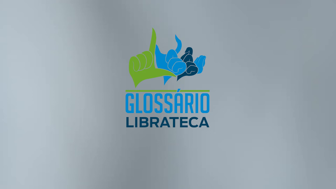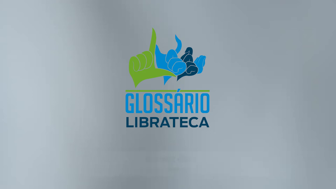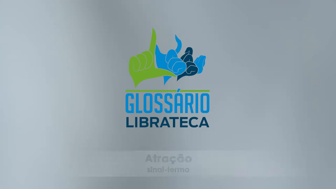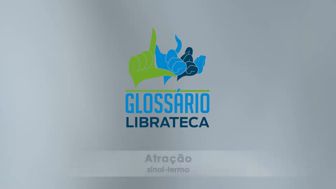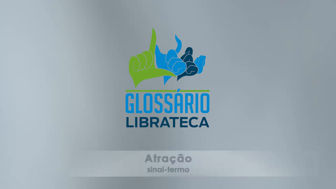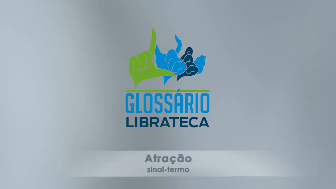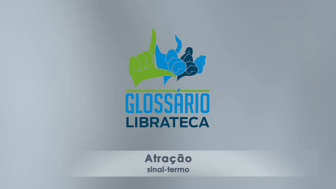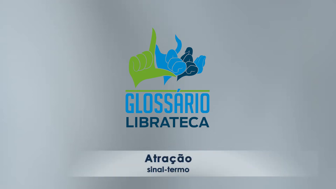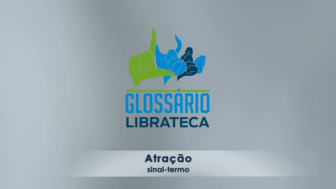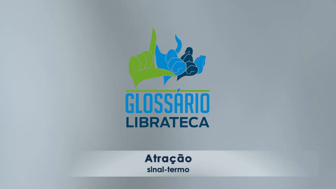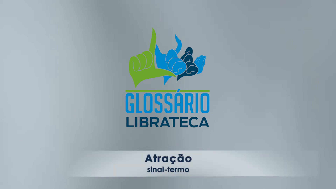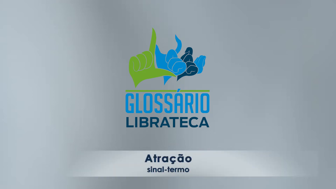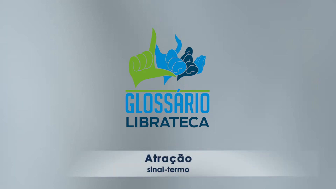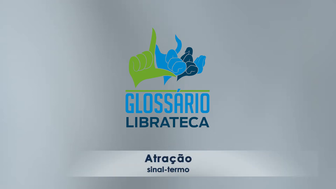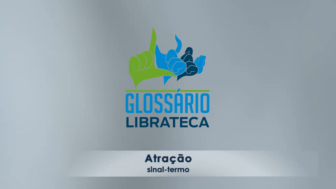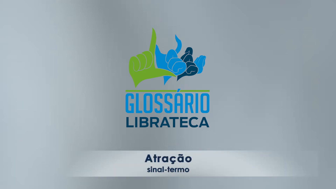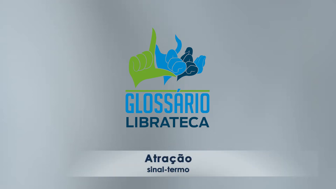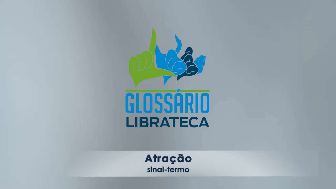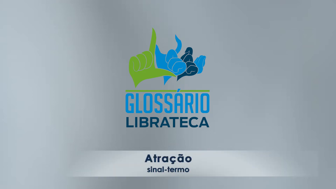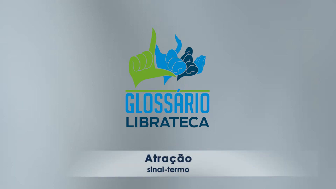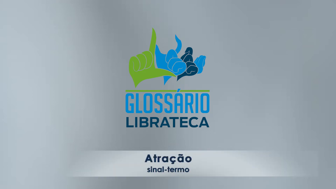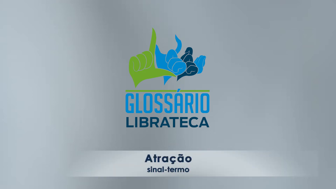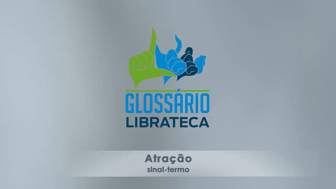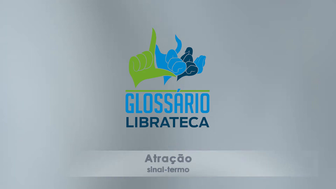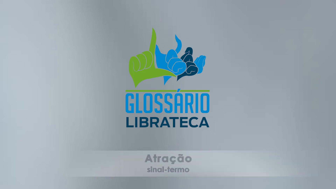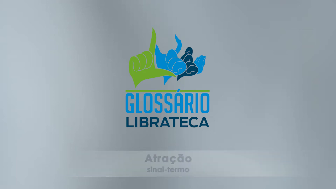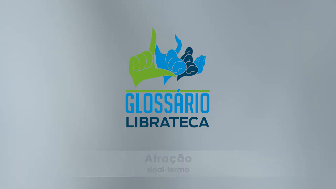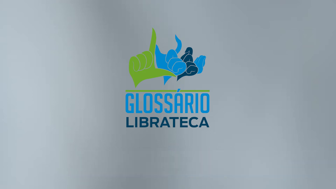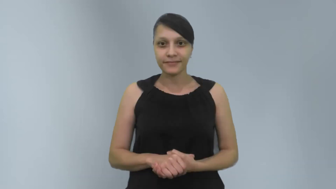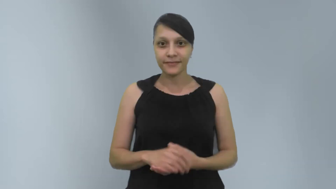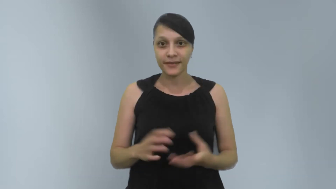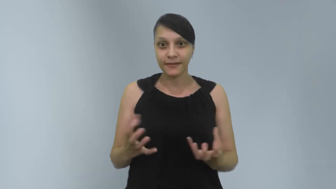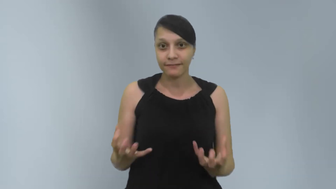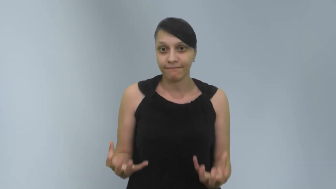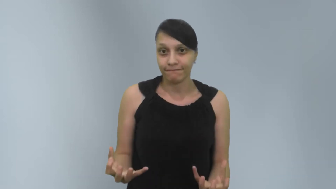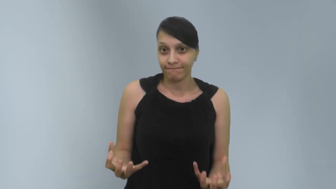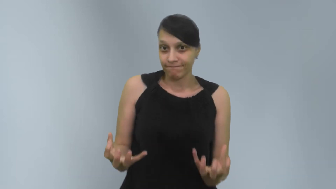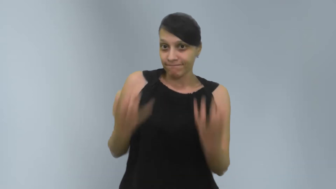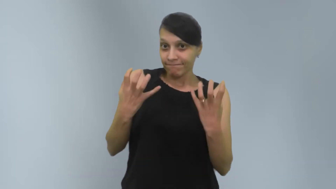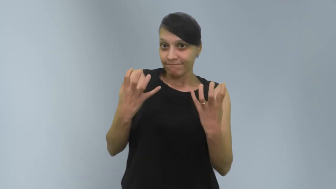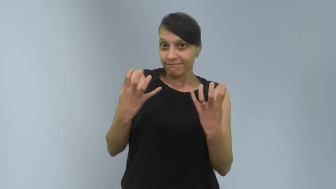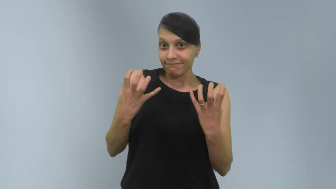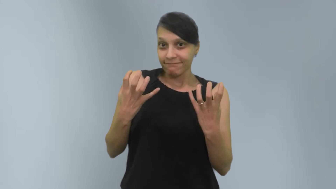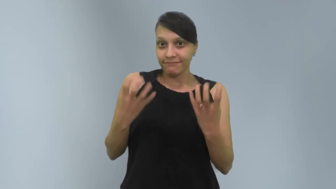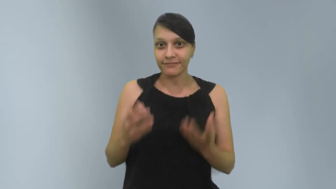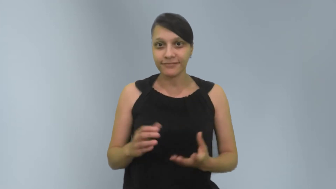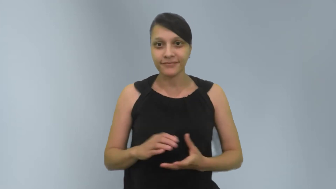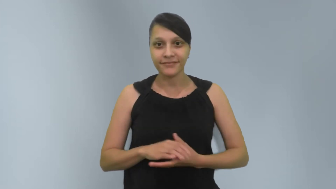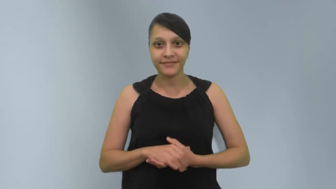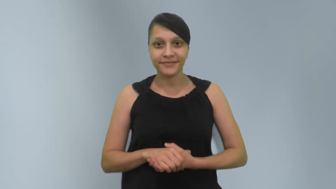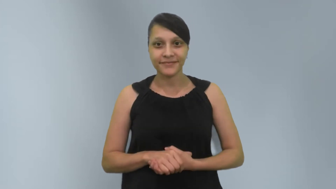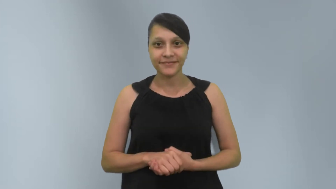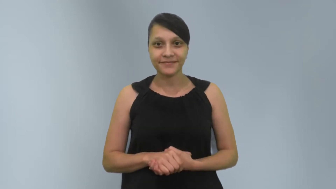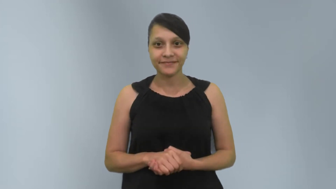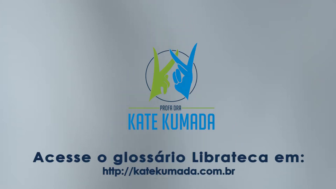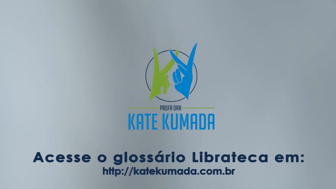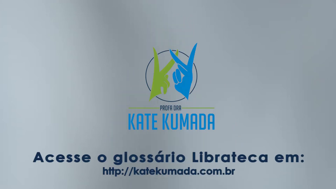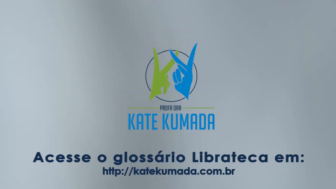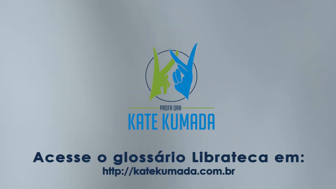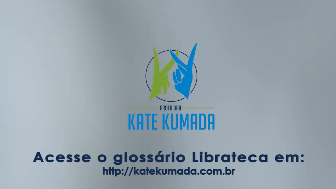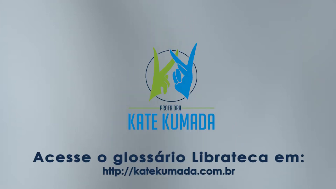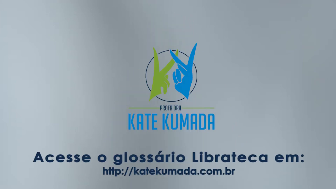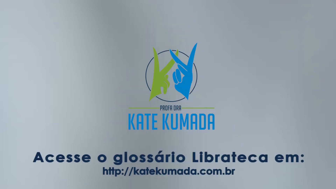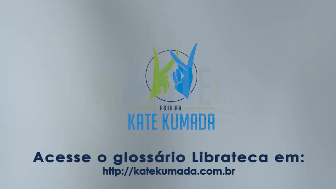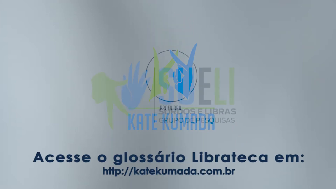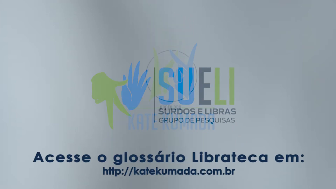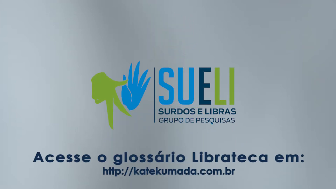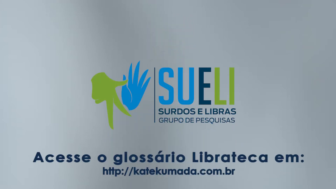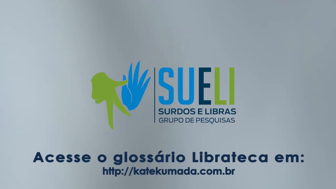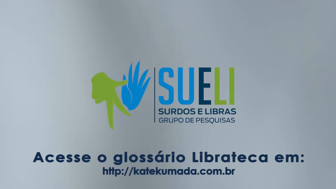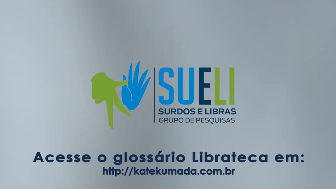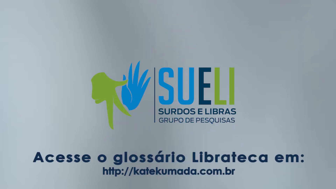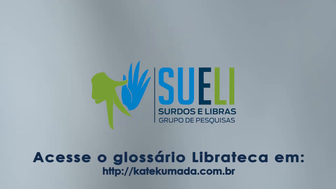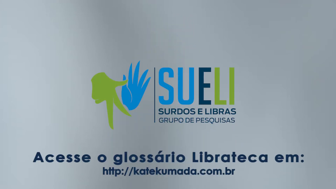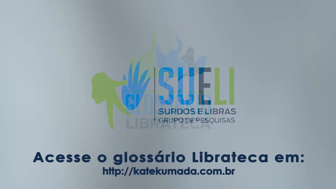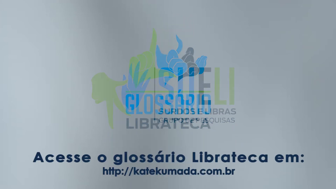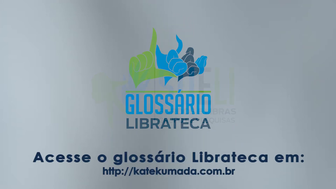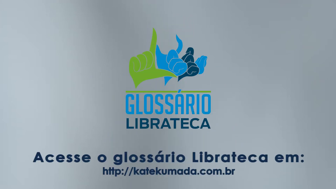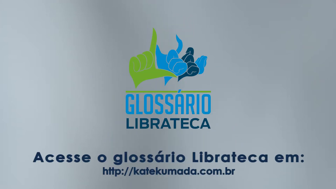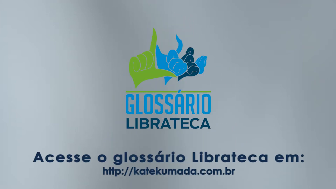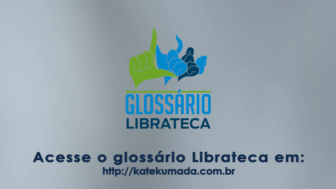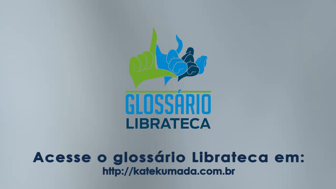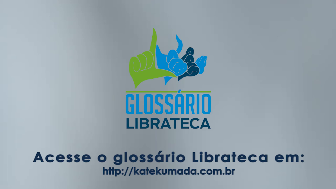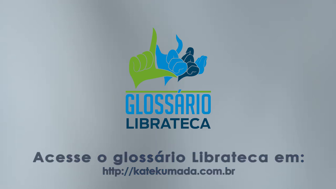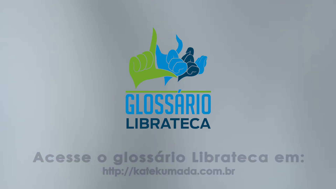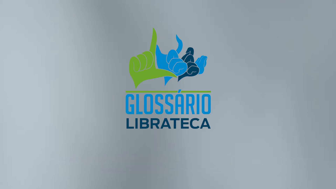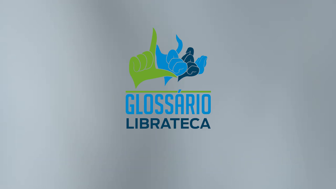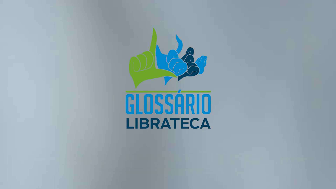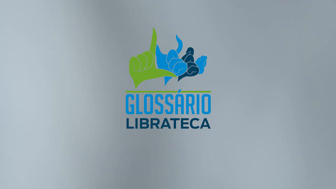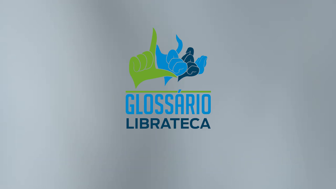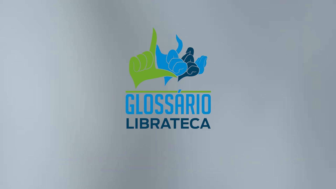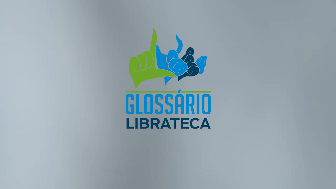Atração